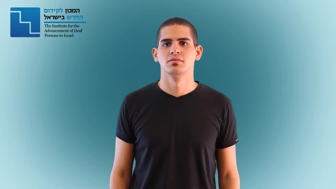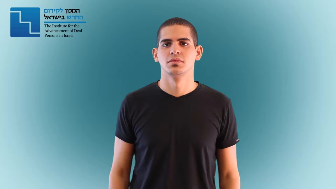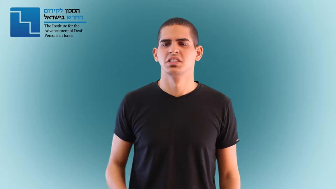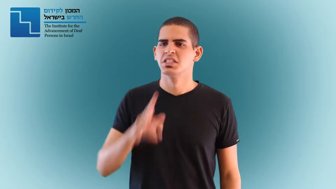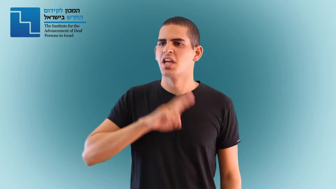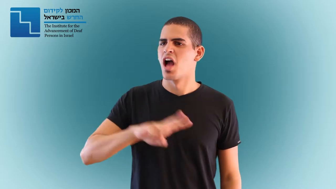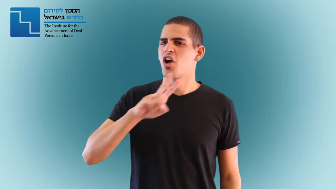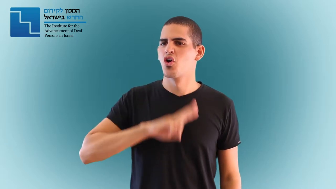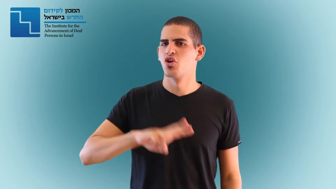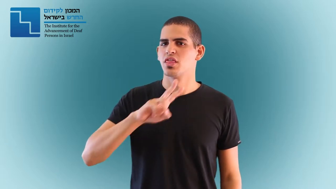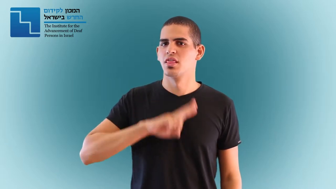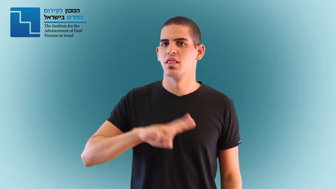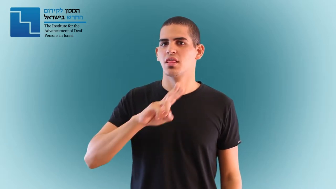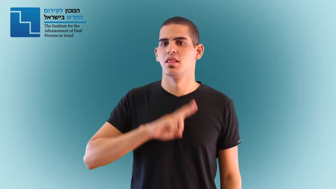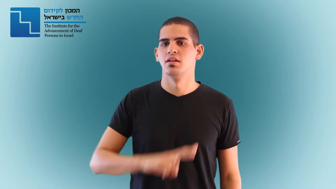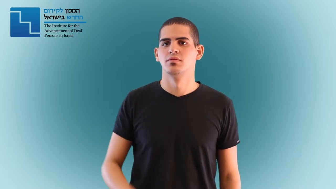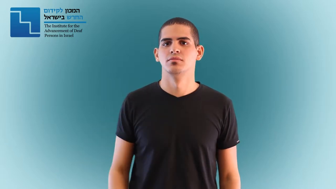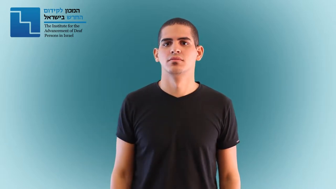צרות